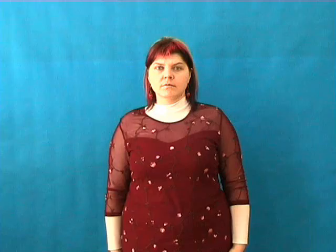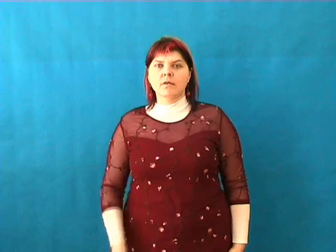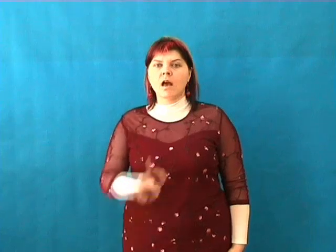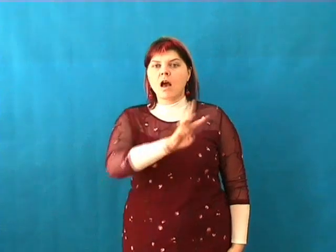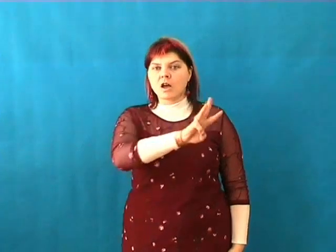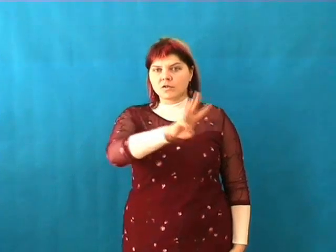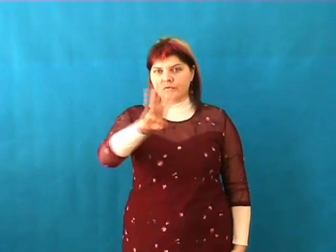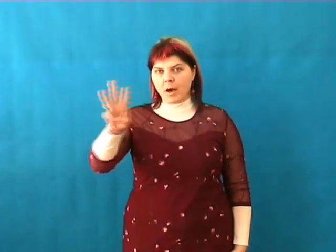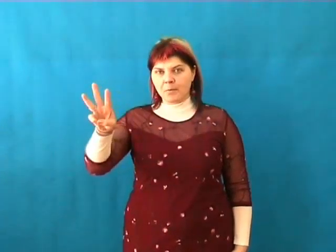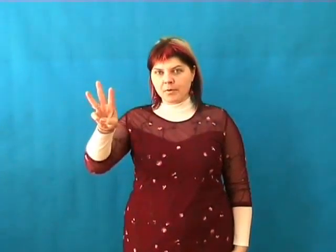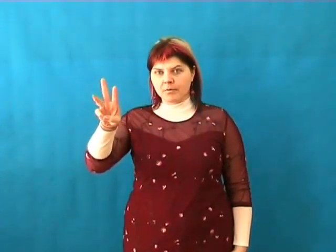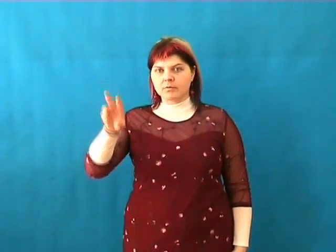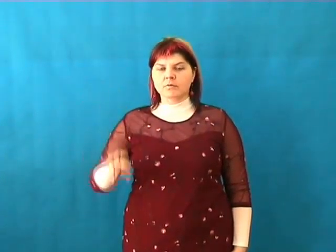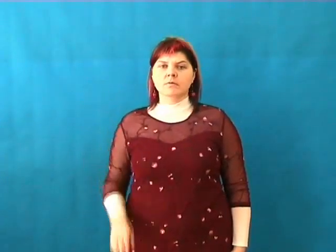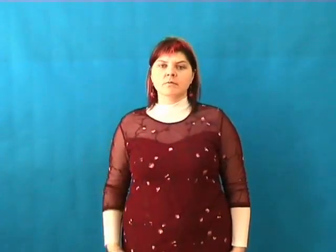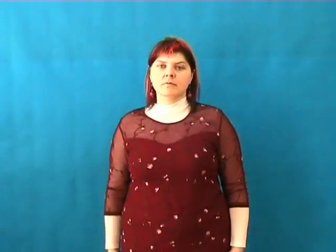wam